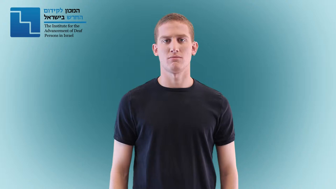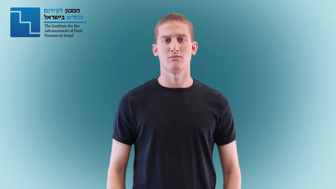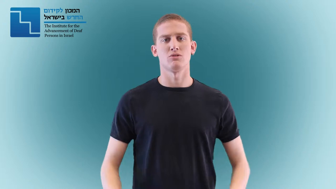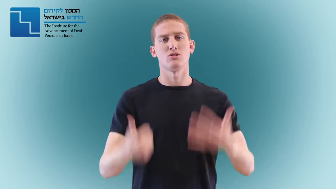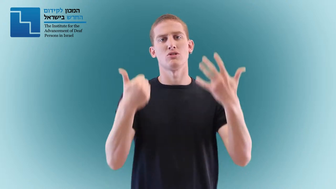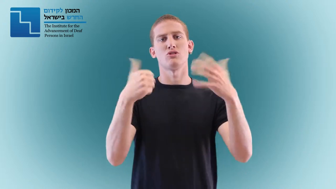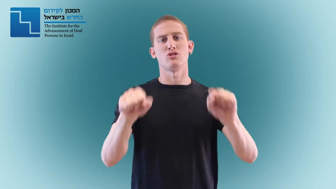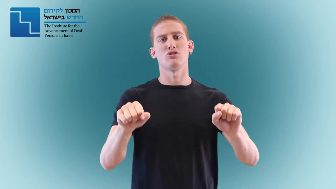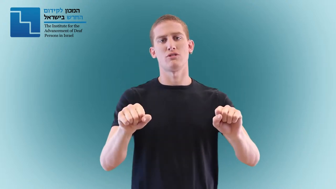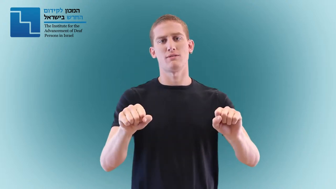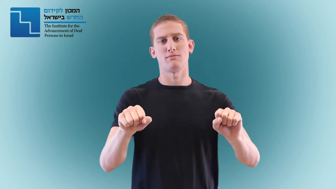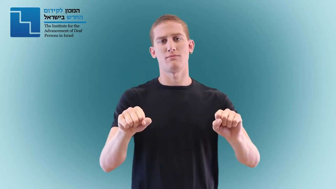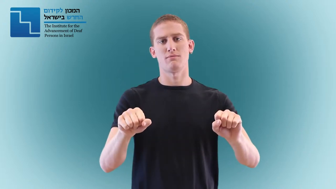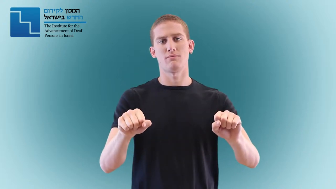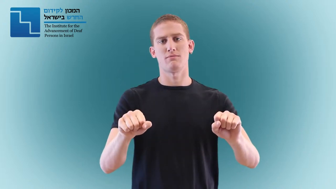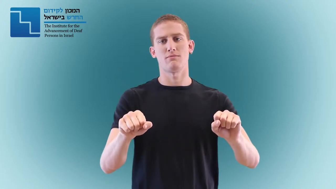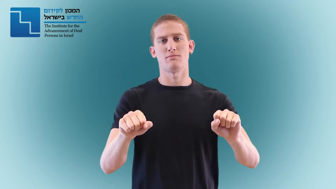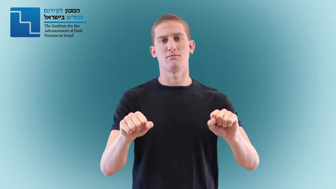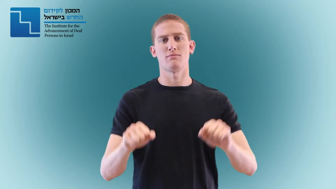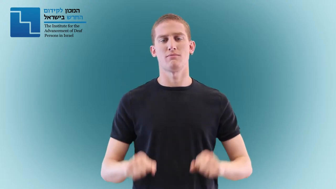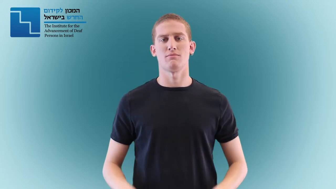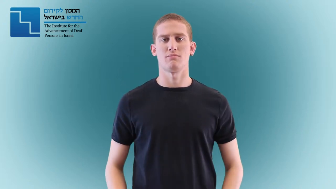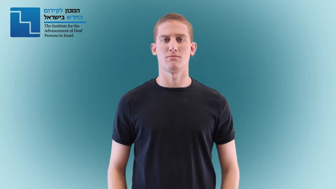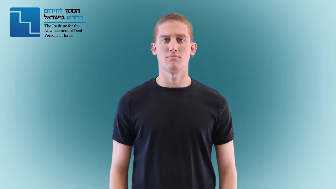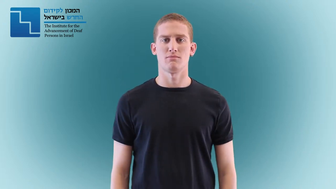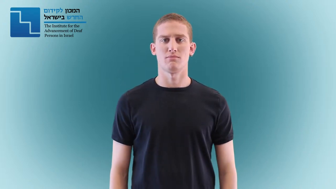שישים